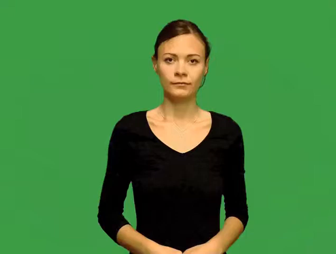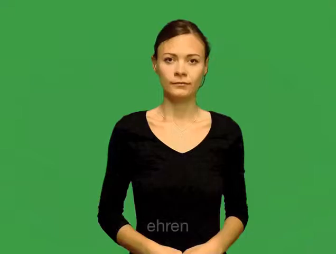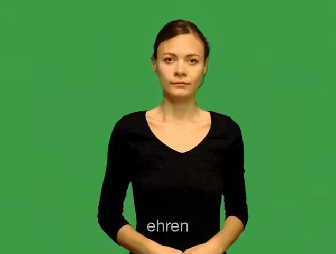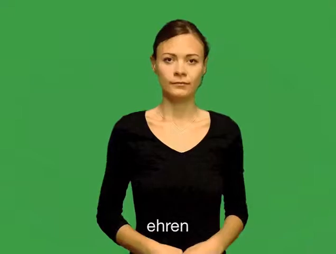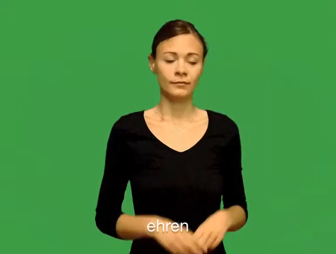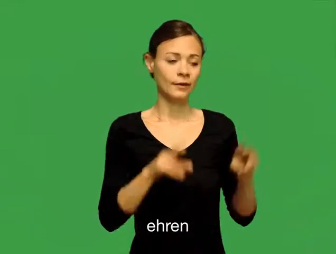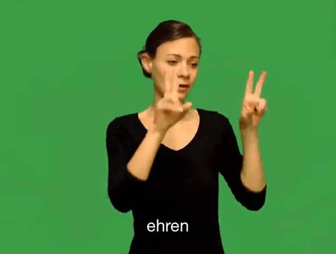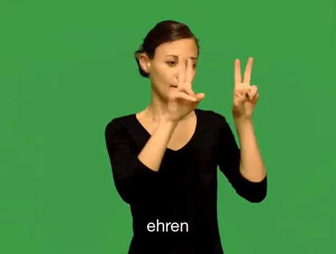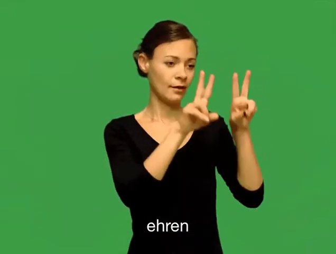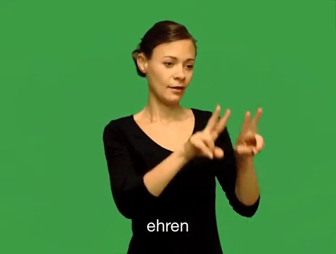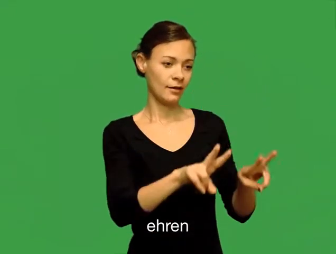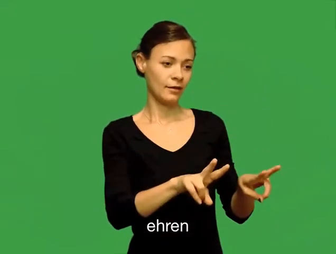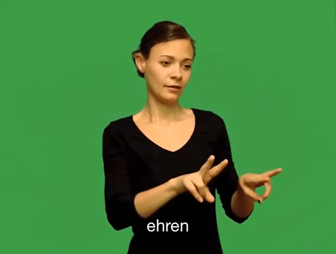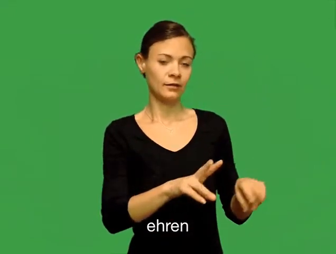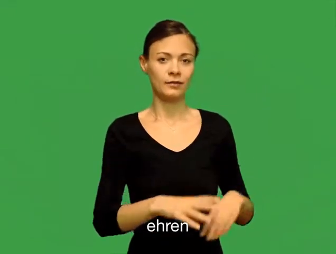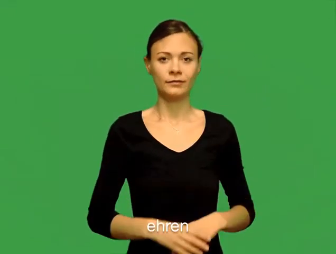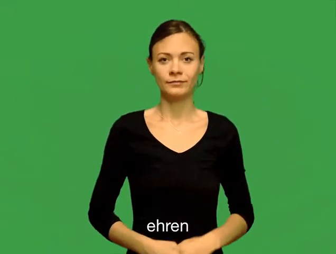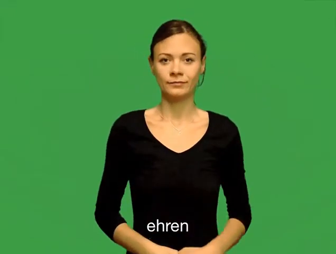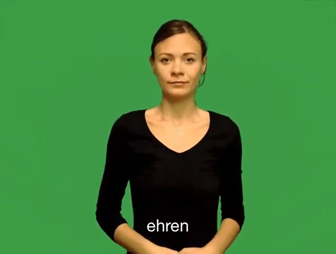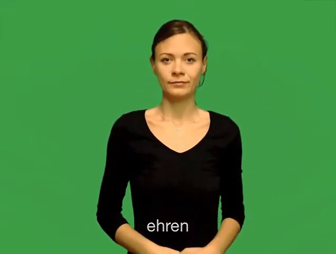ehren